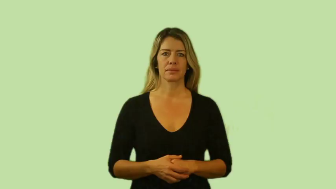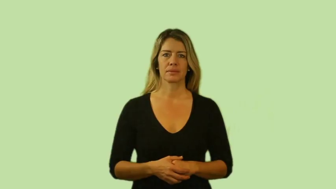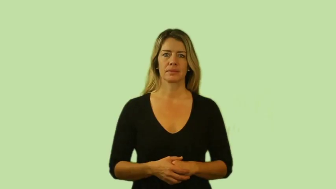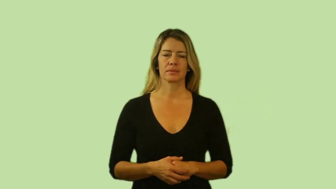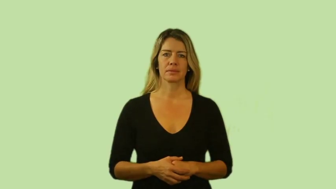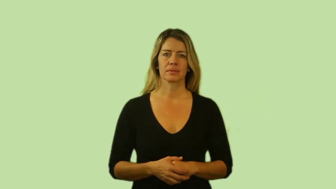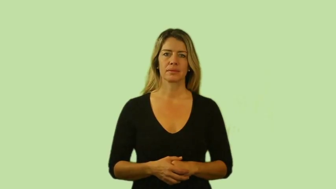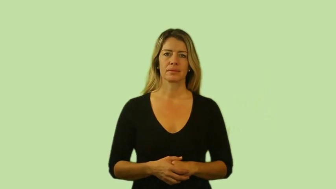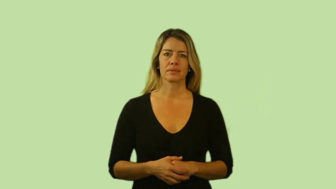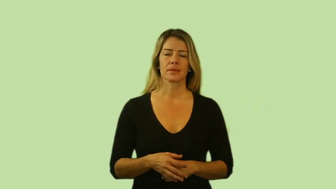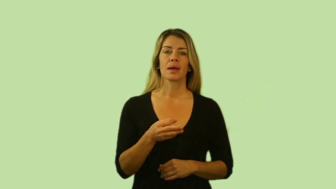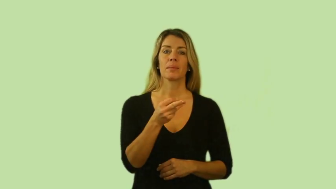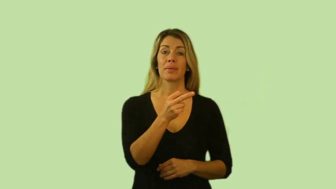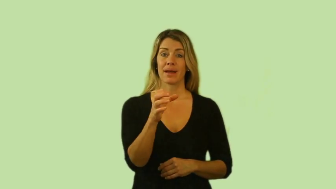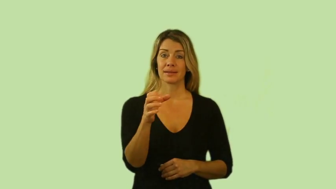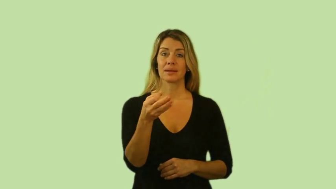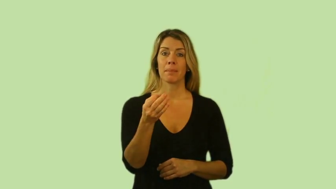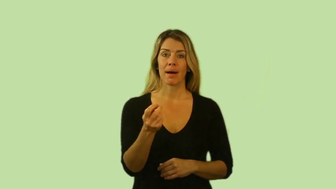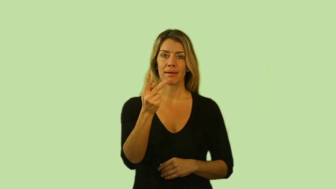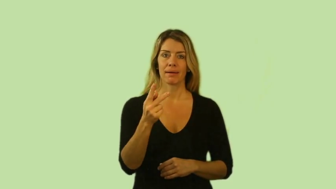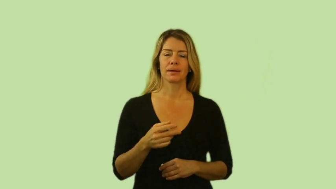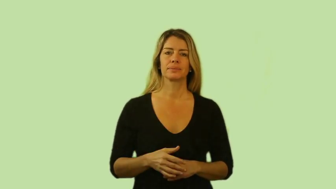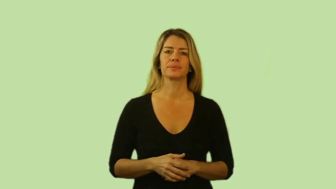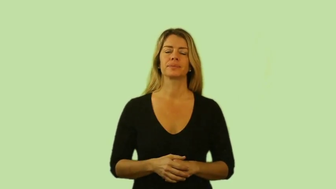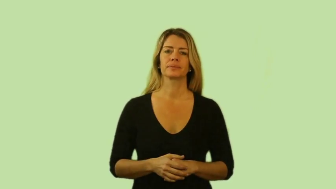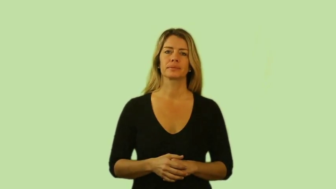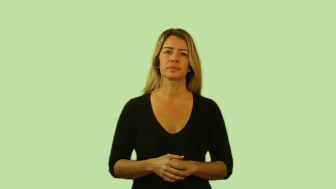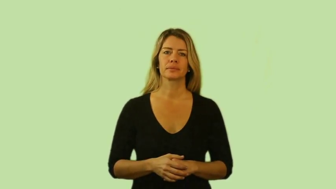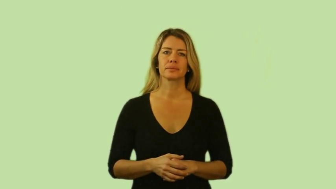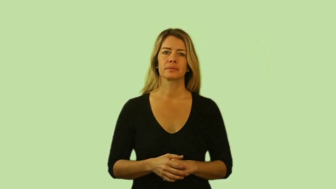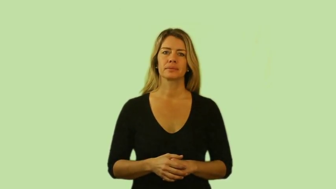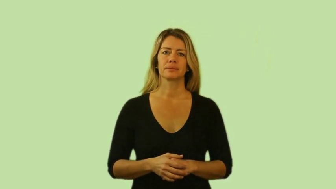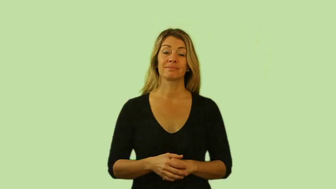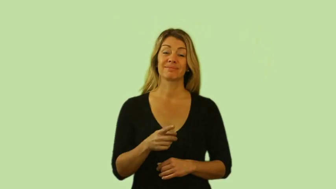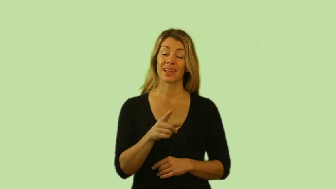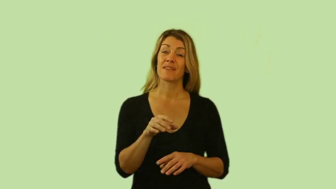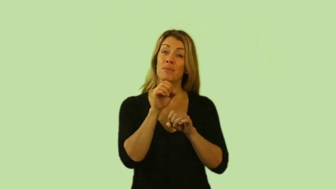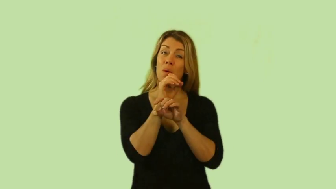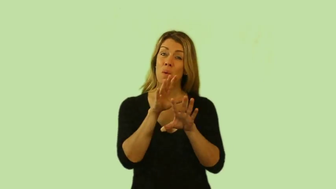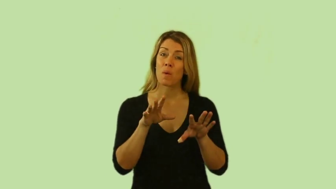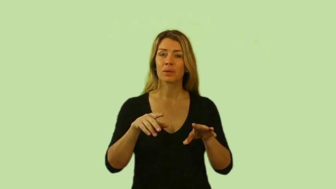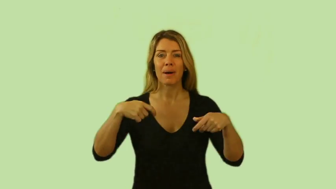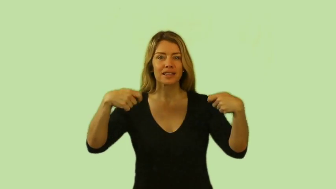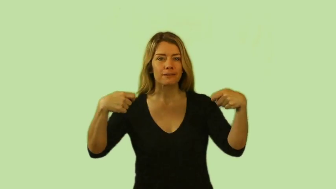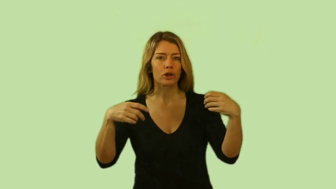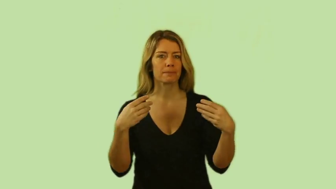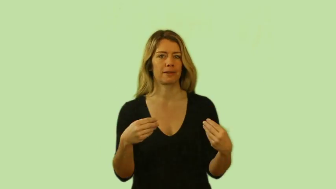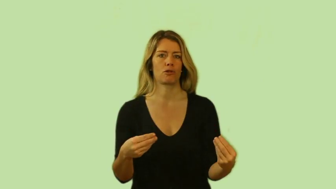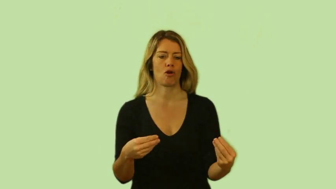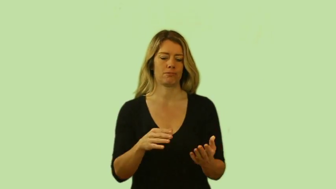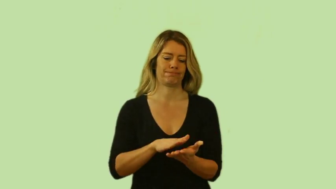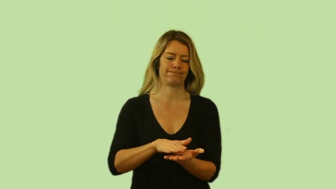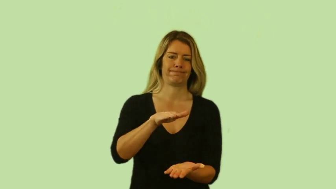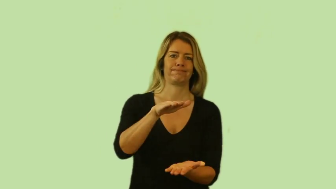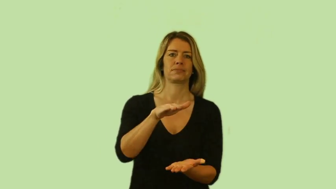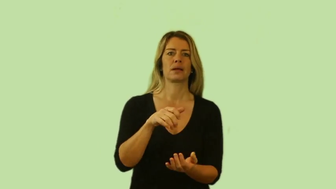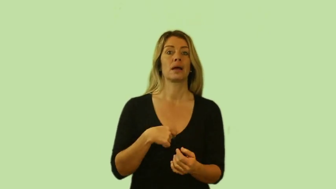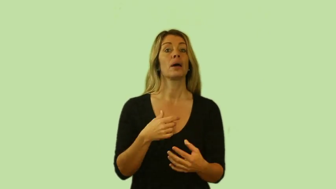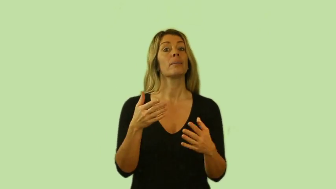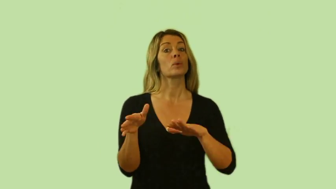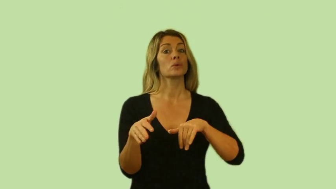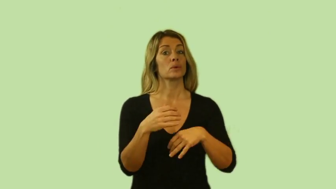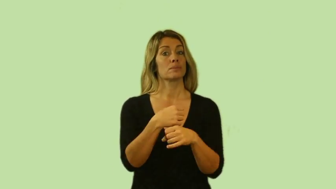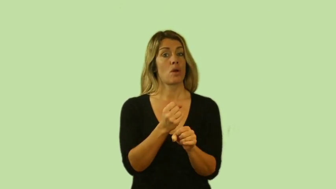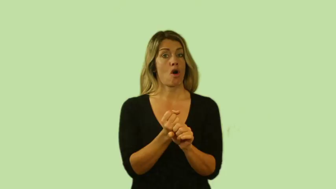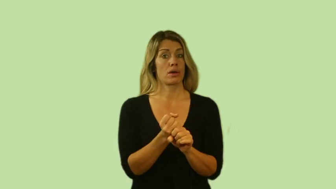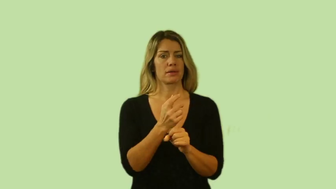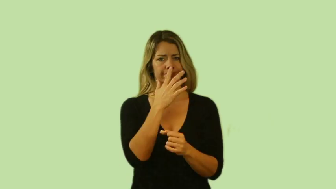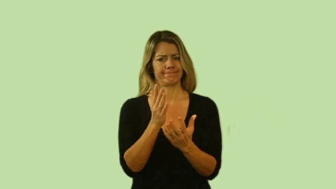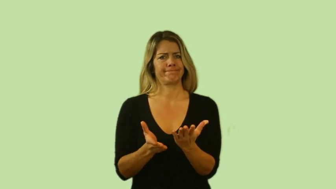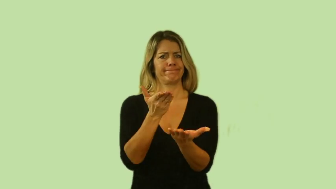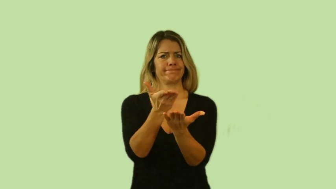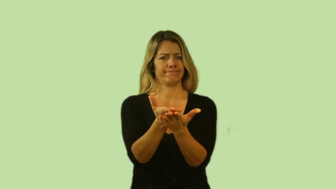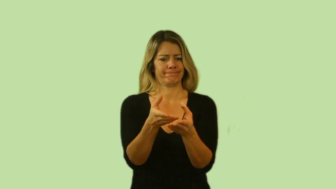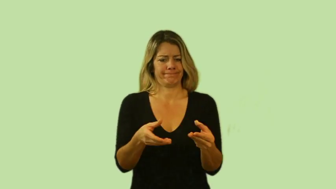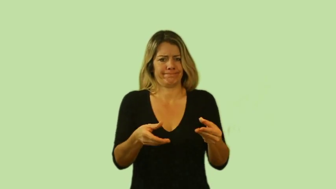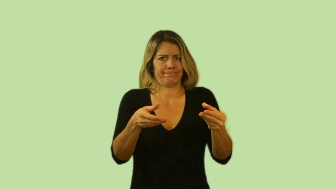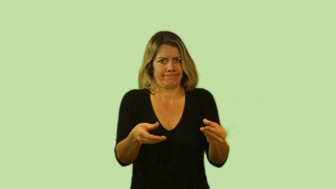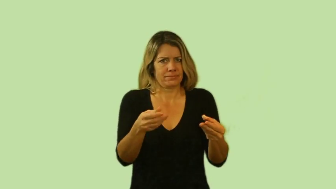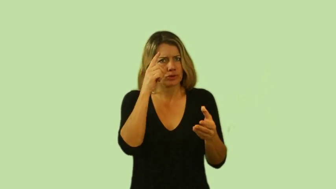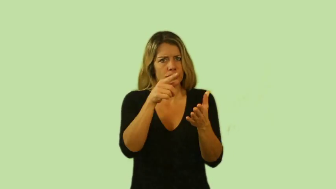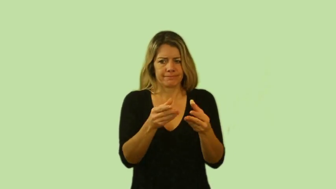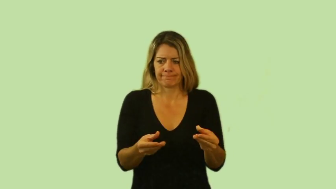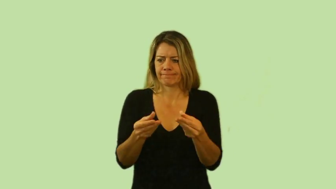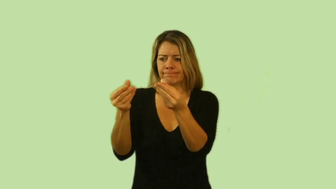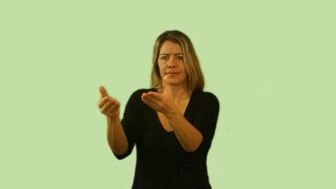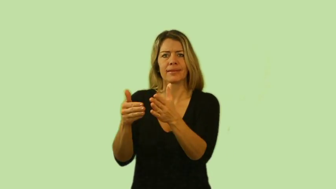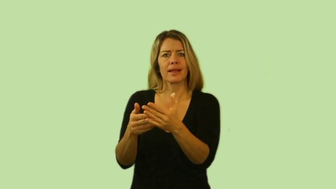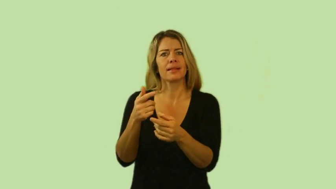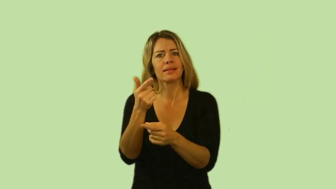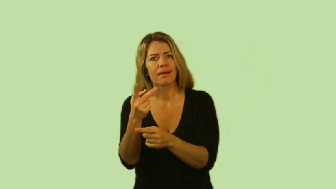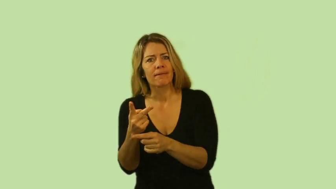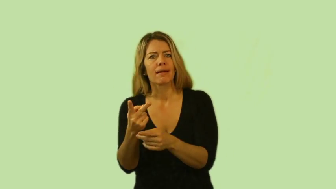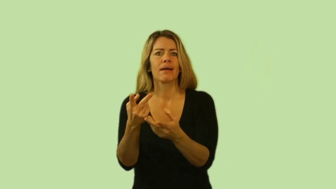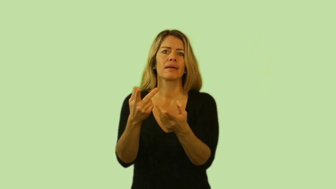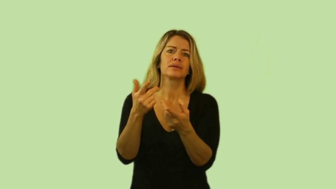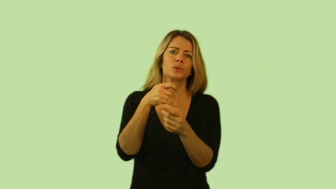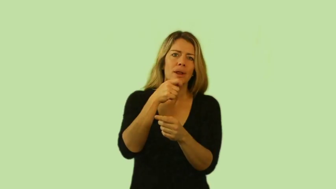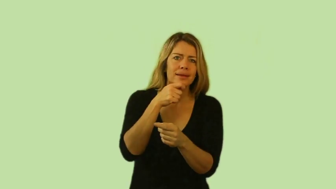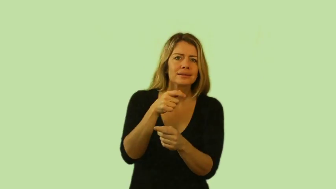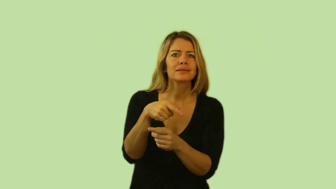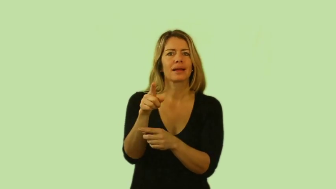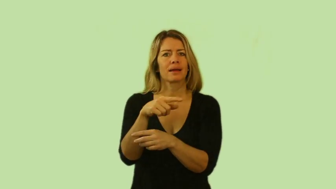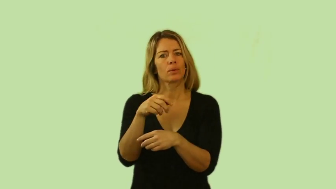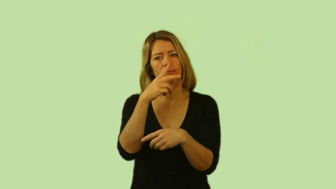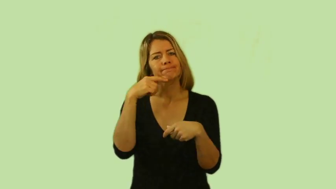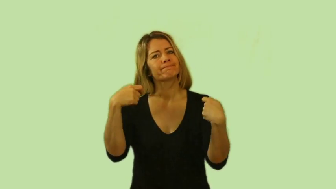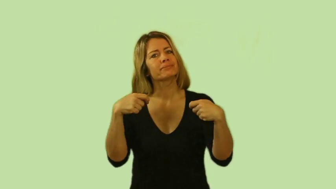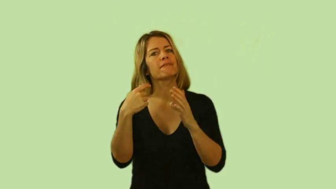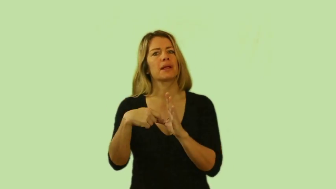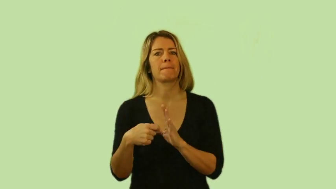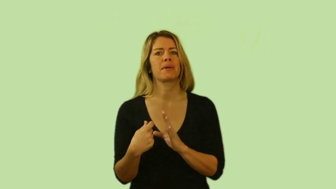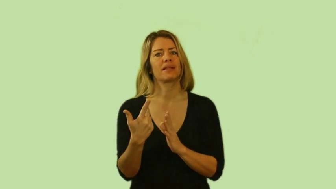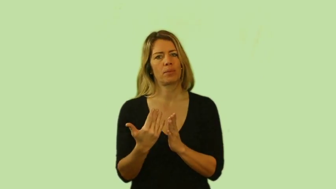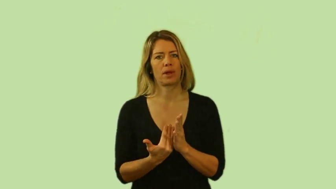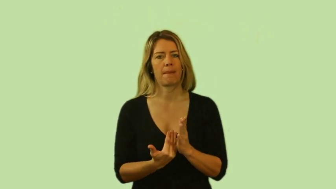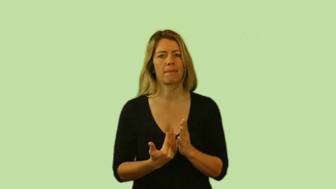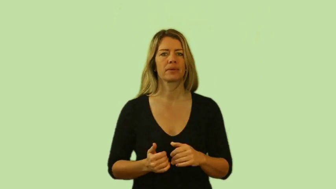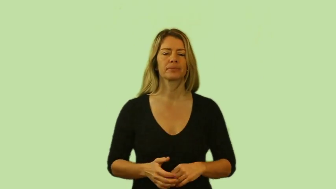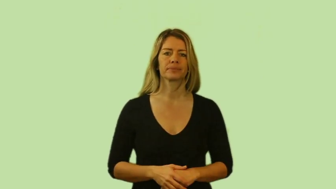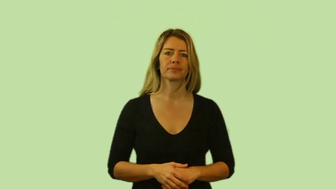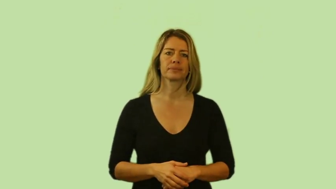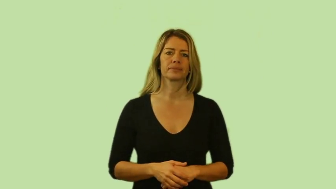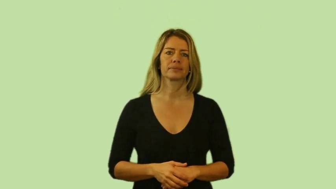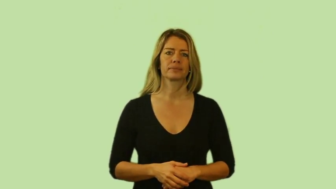press-kit